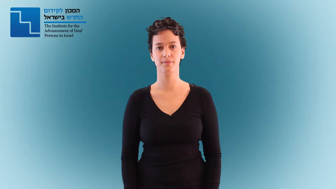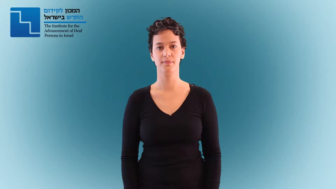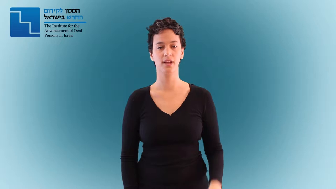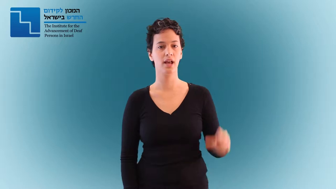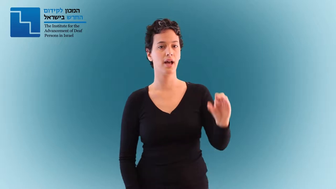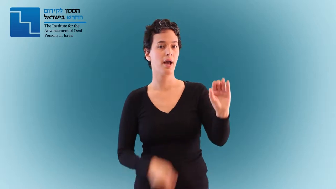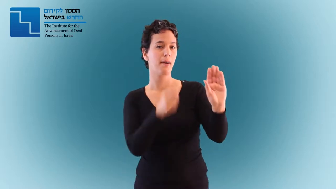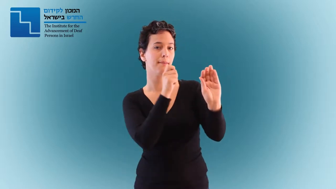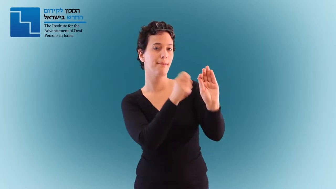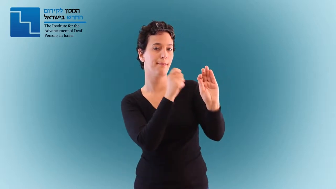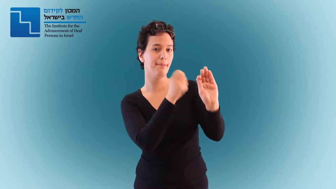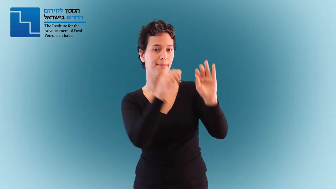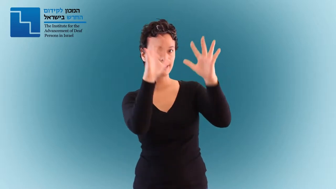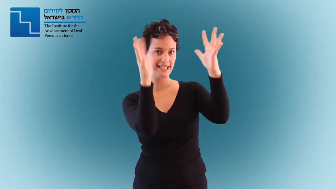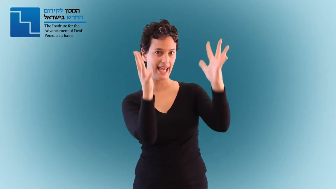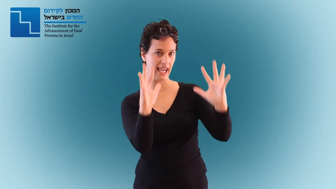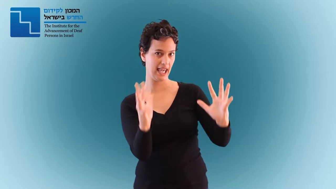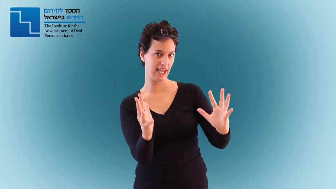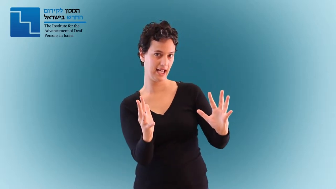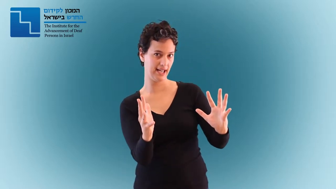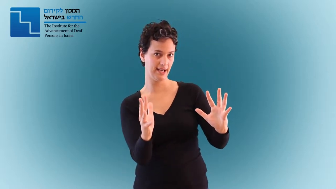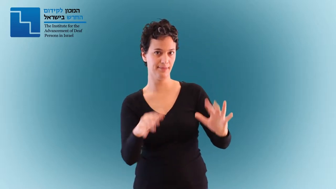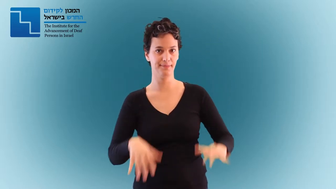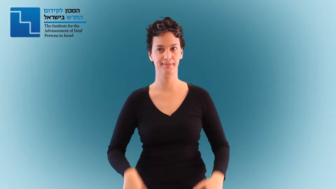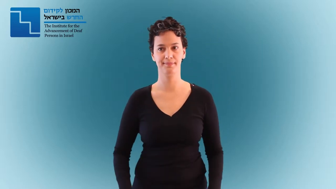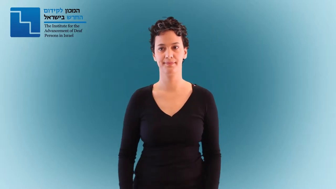פיסול